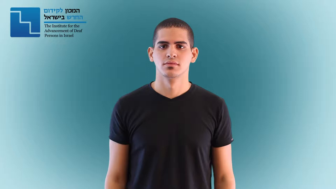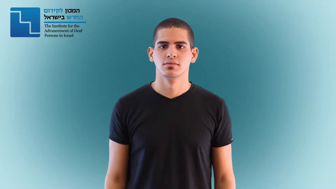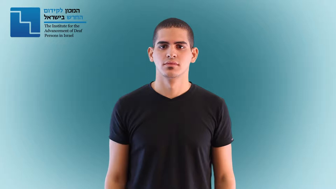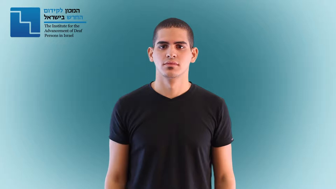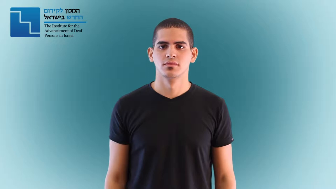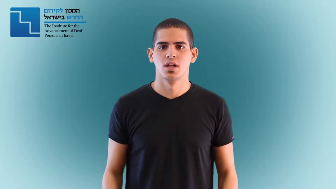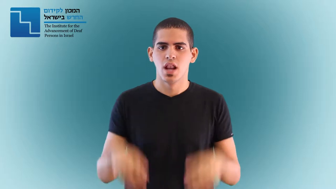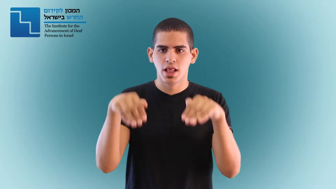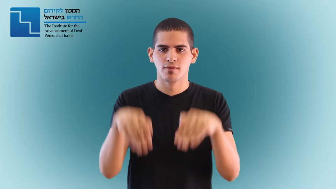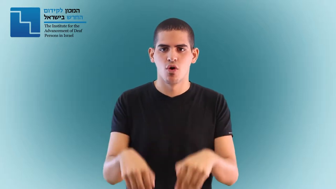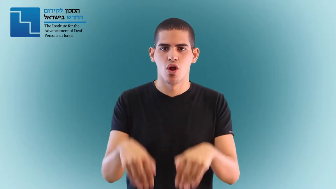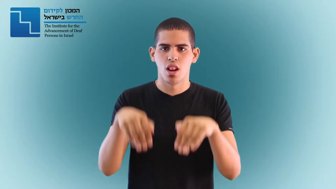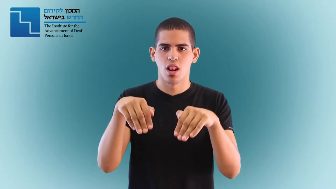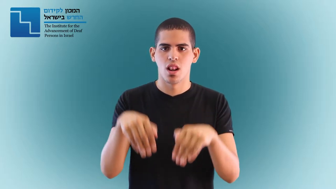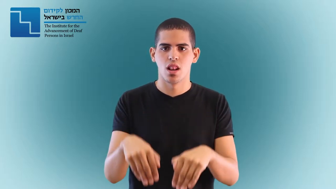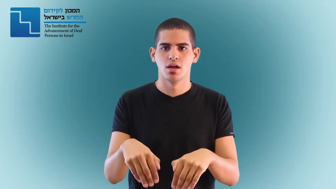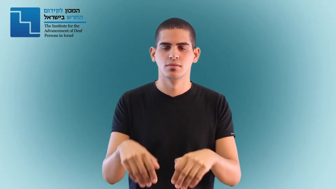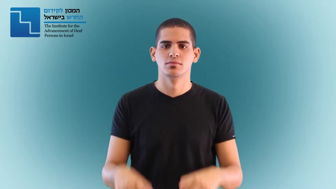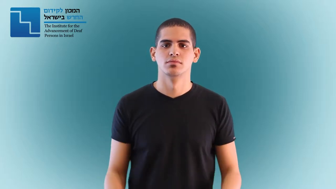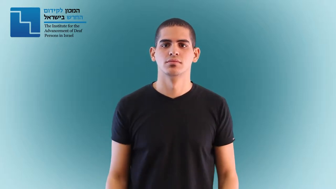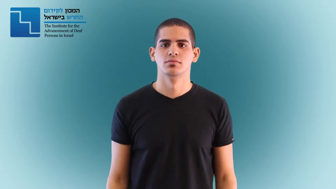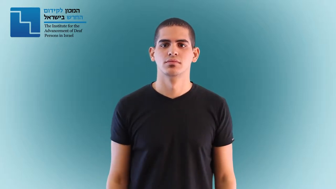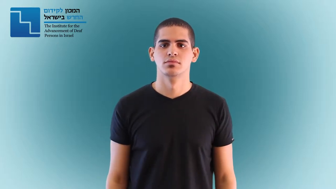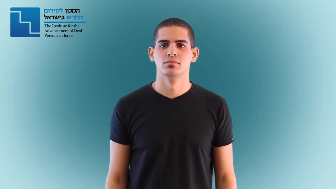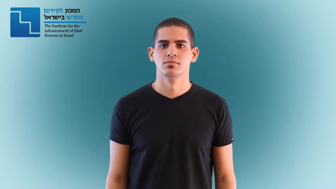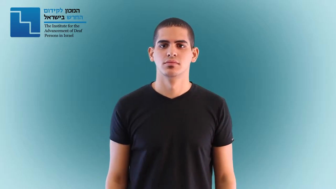לטבול